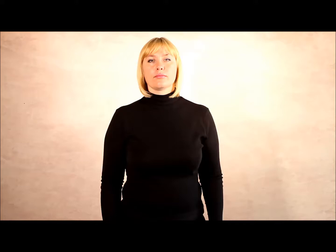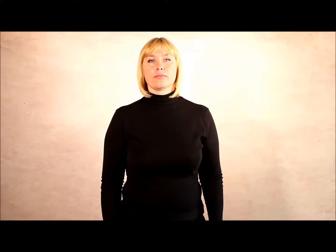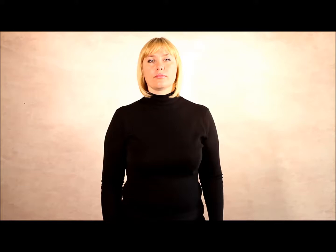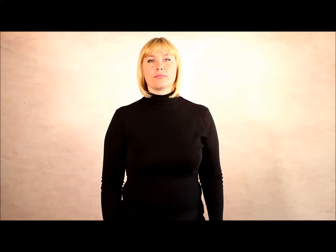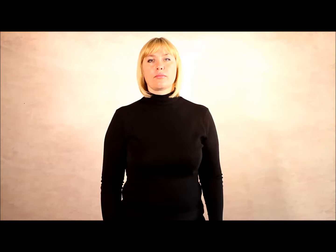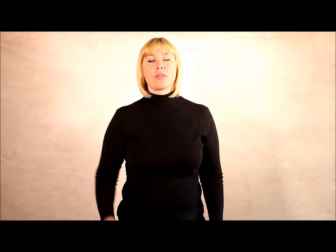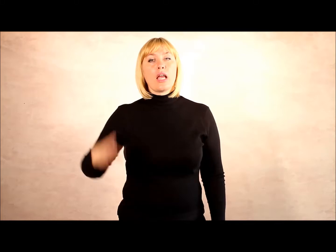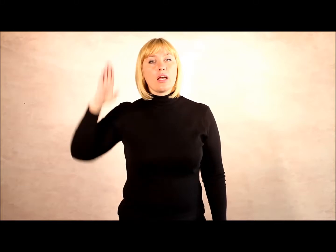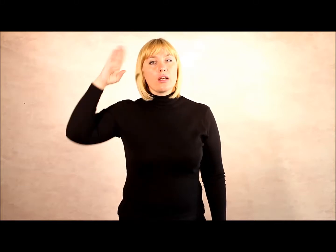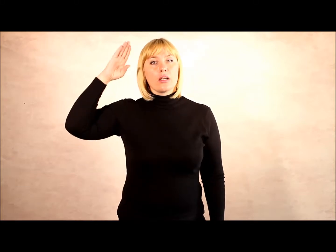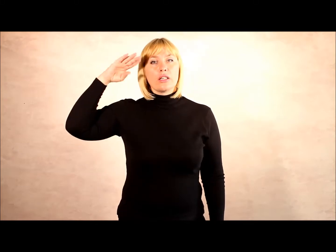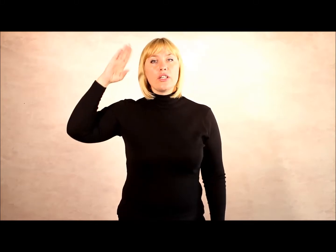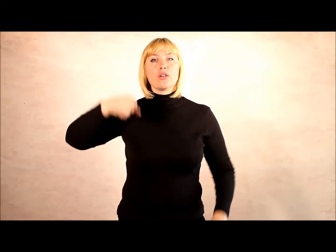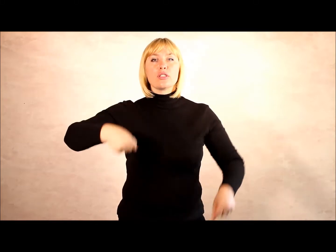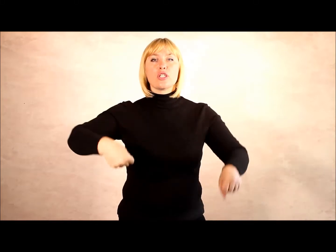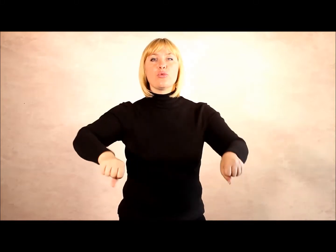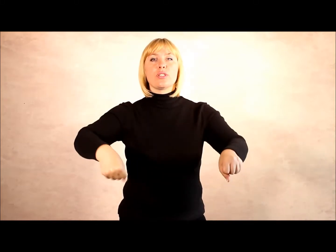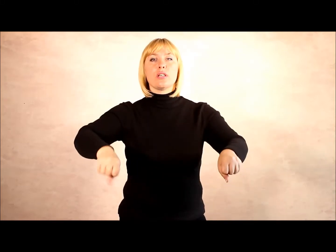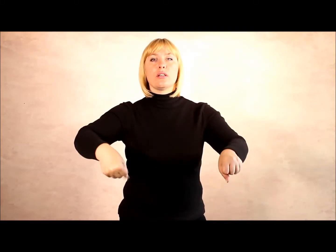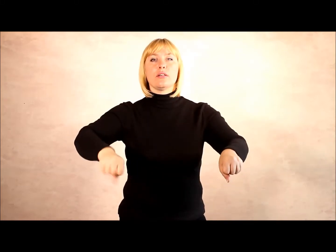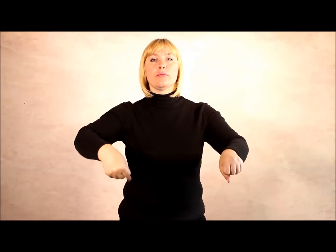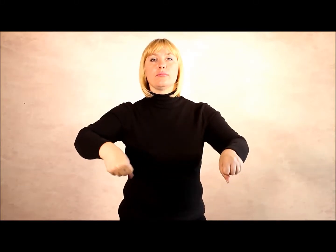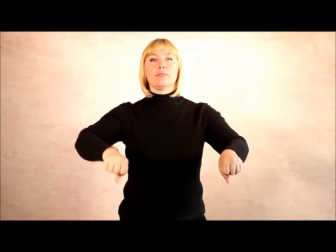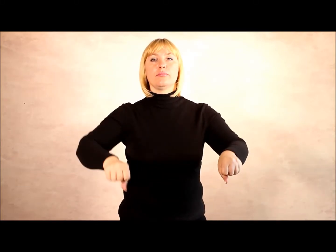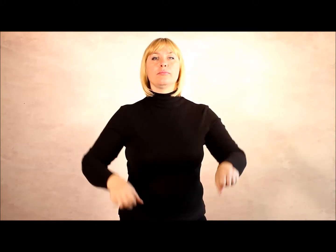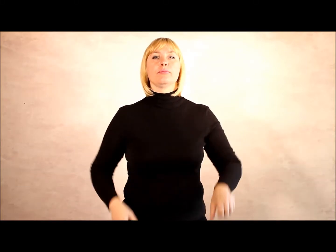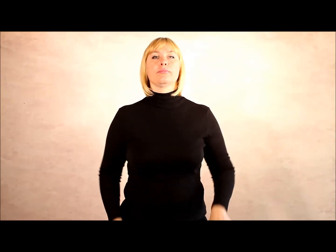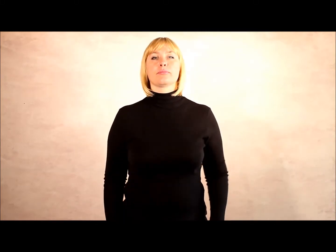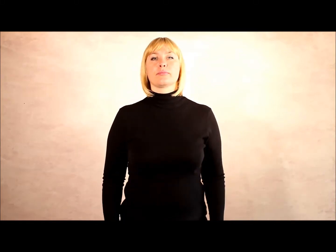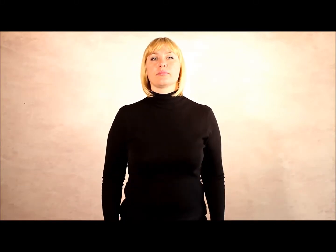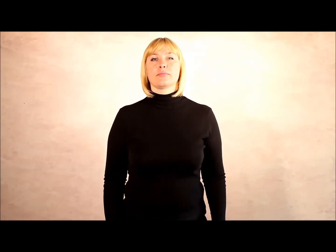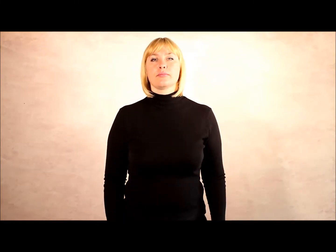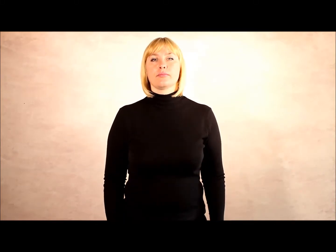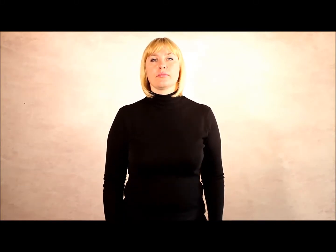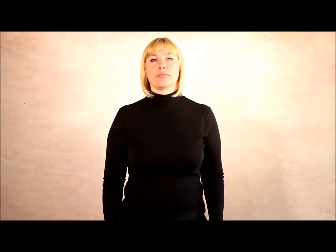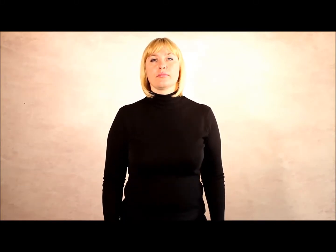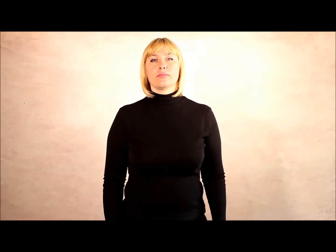Giroskuter